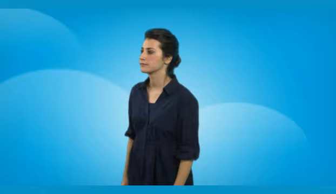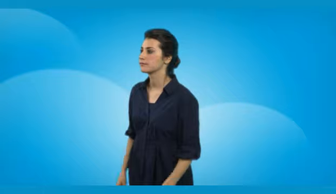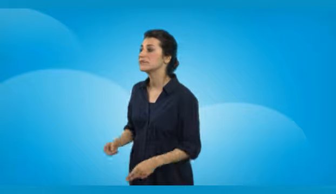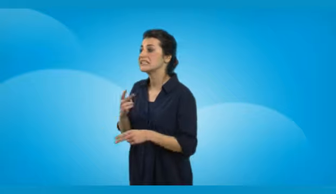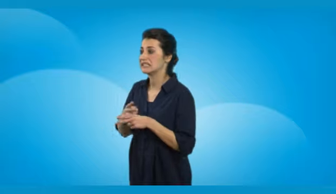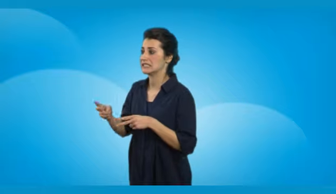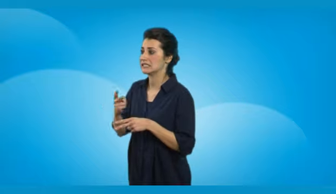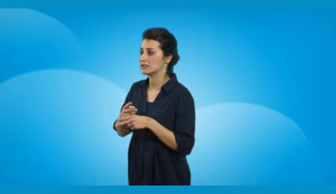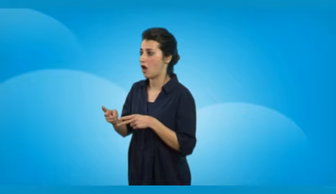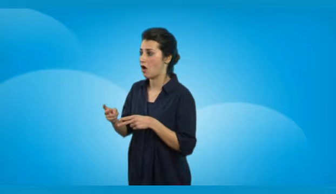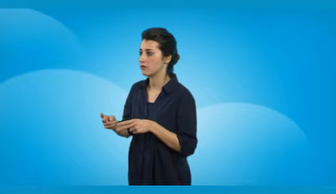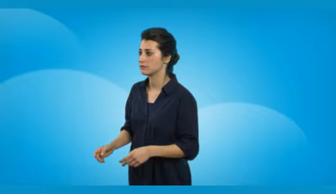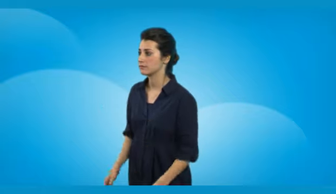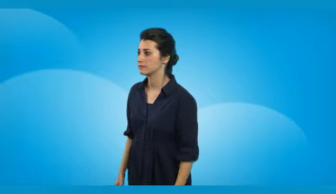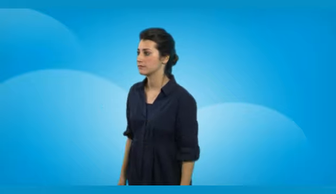Tiszta